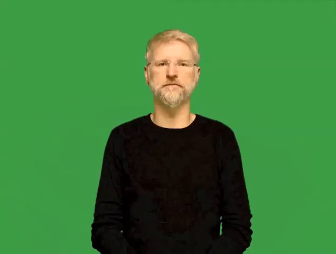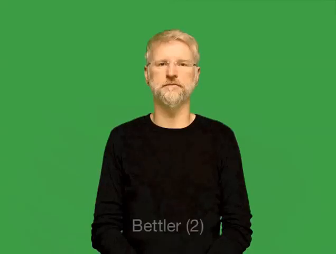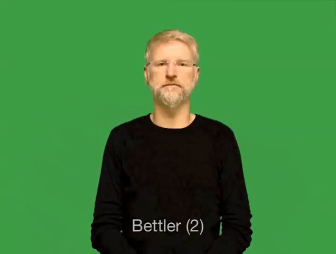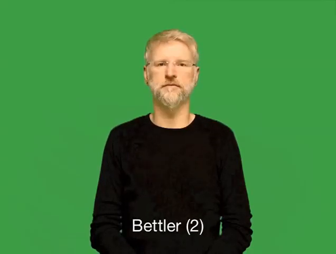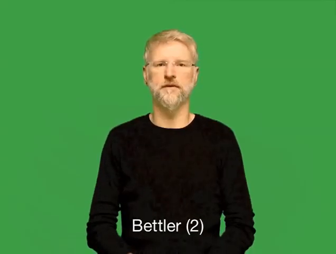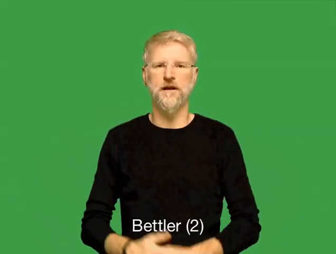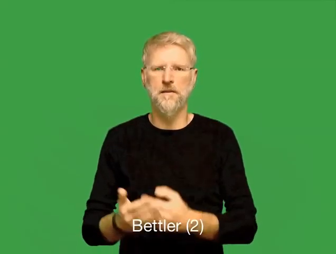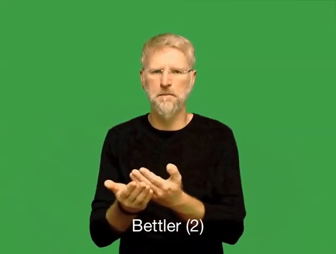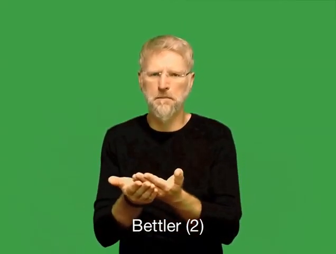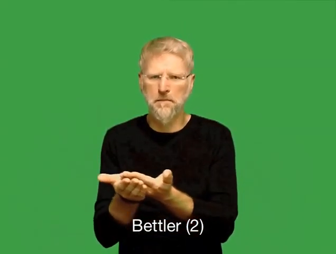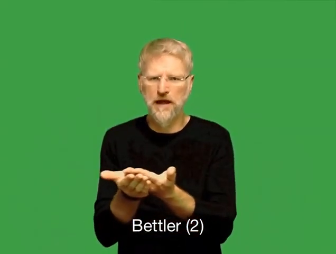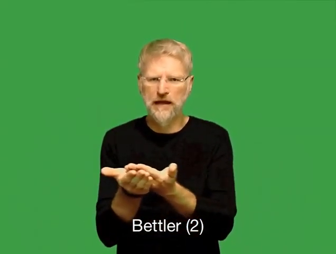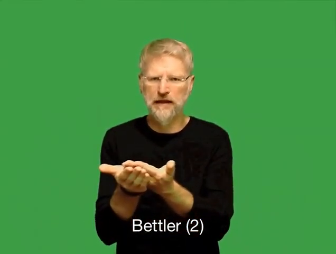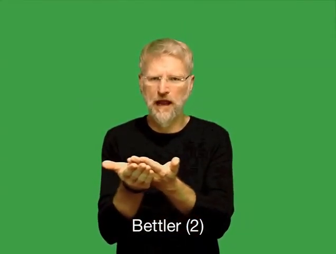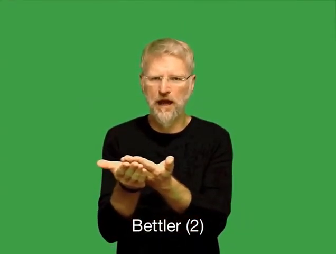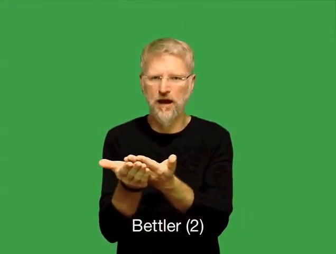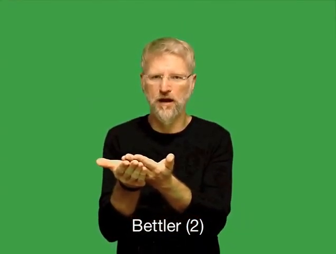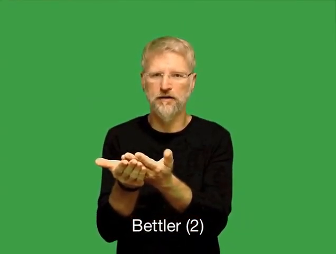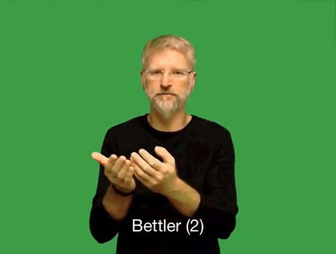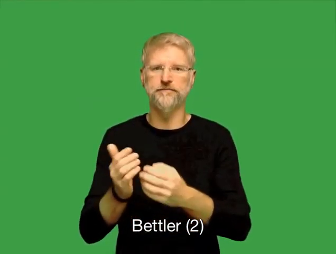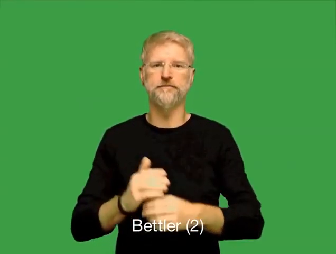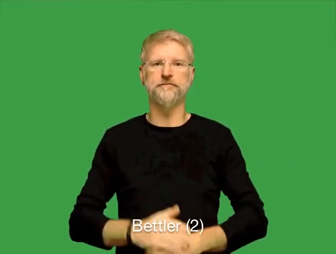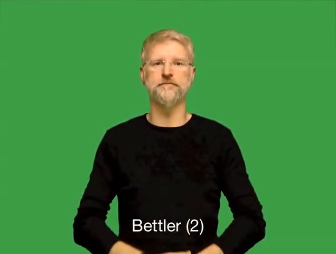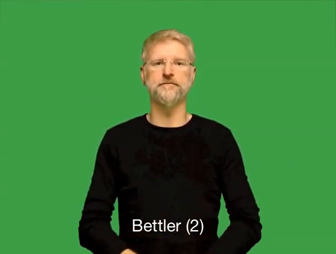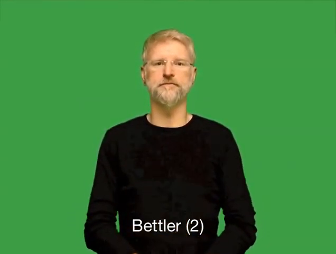Bettler